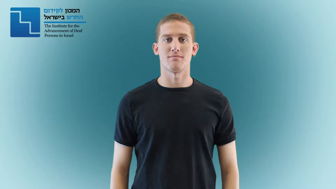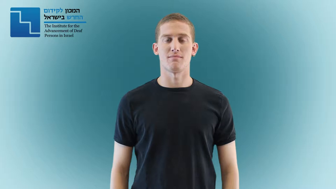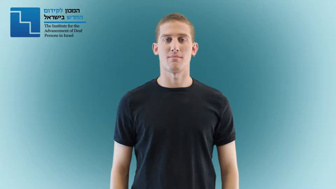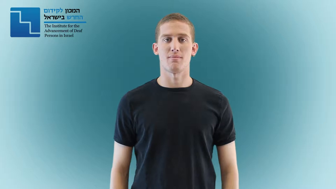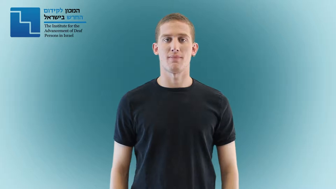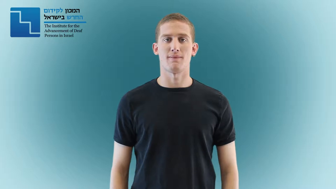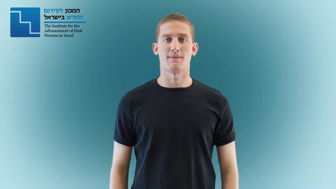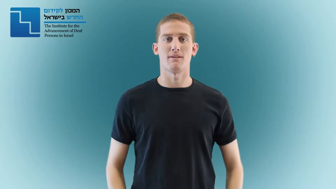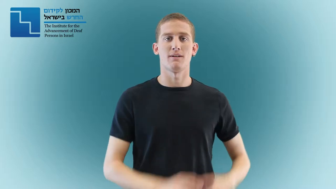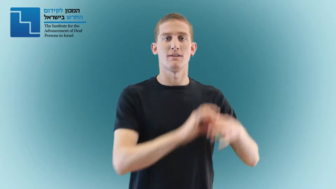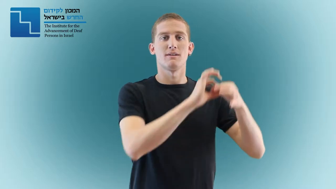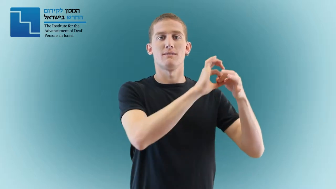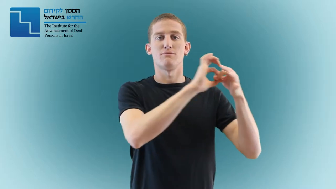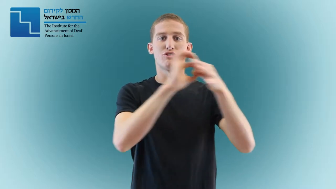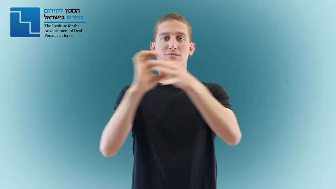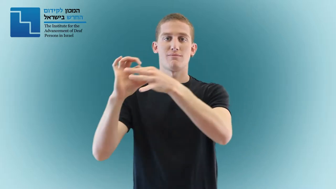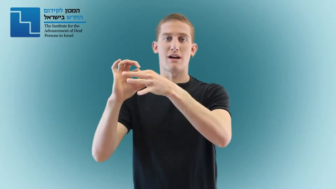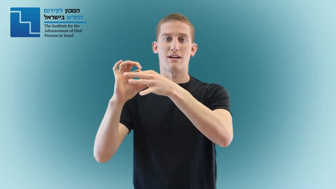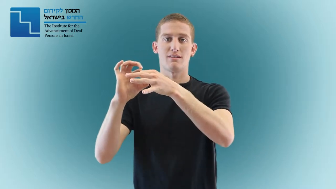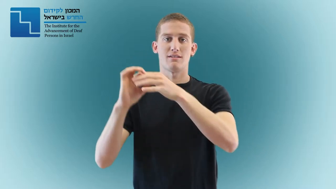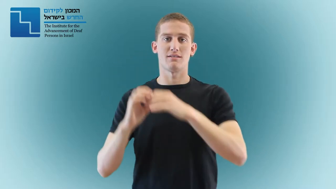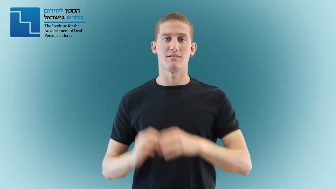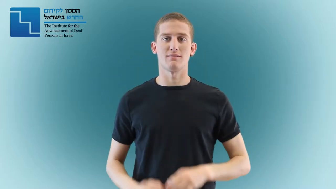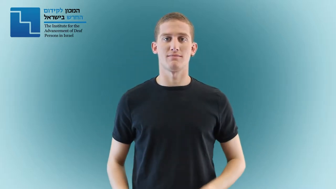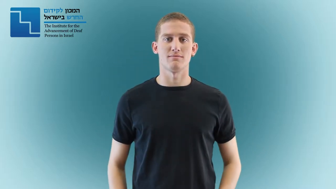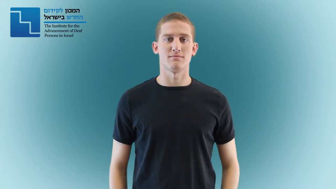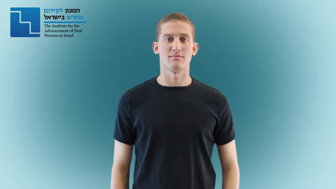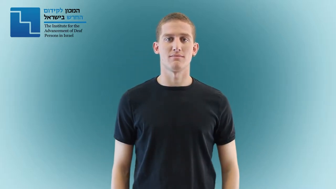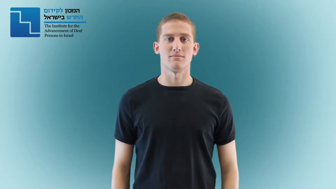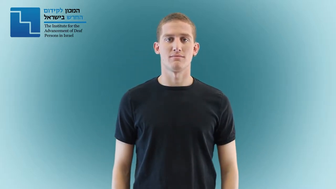משפט